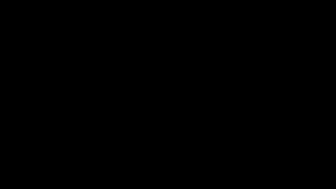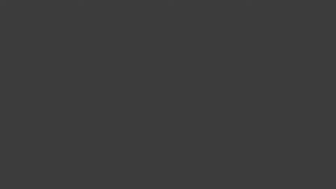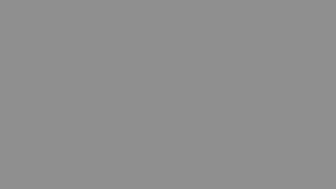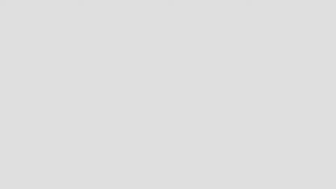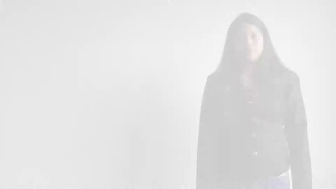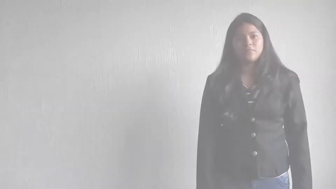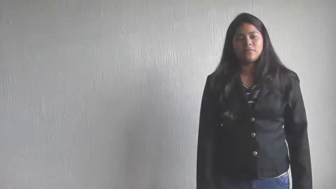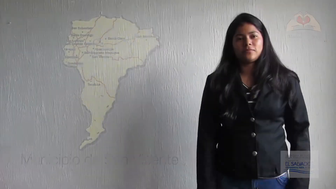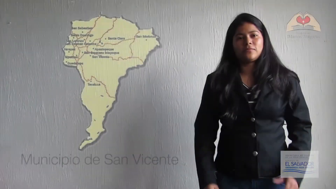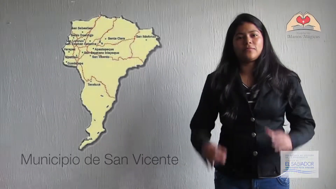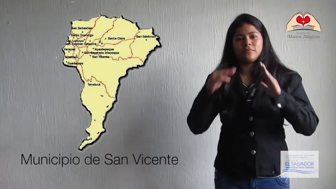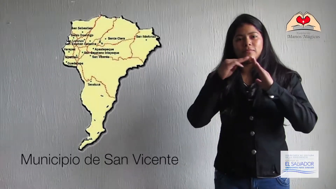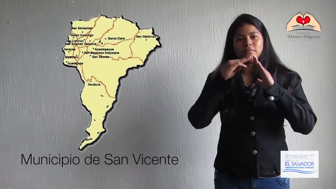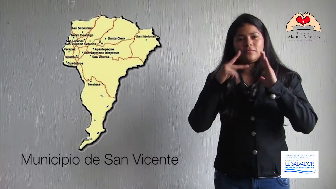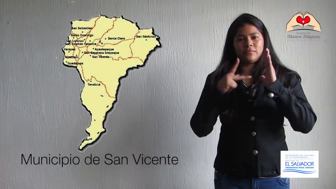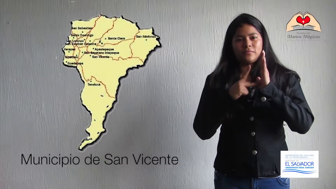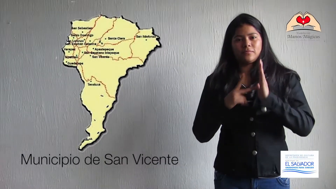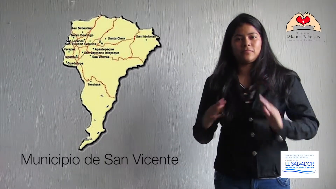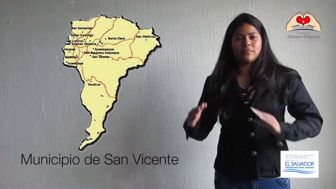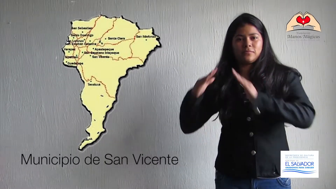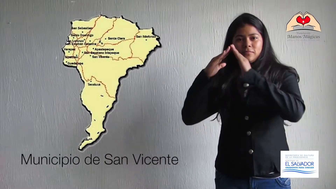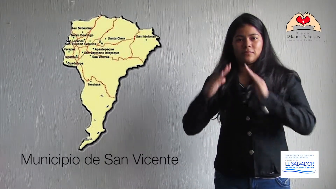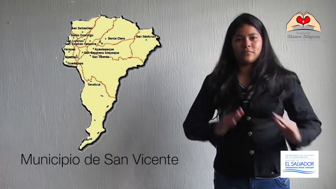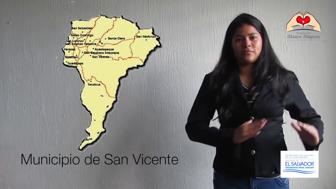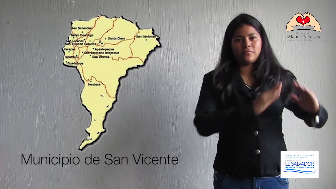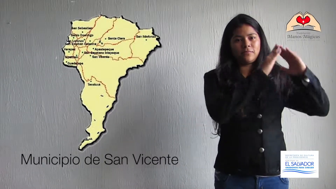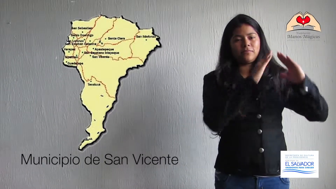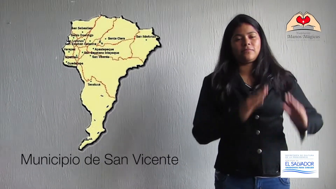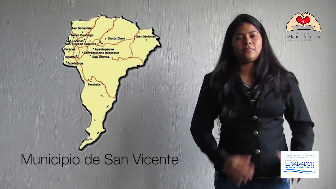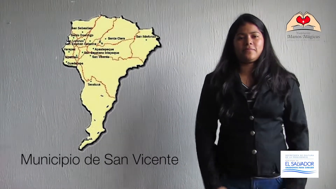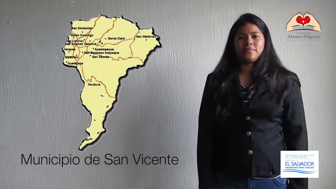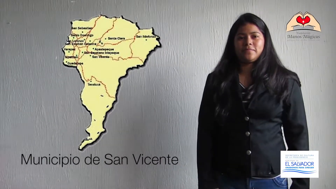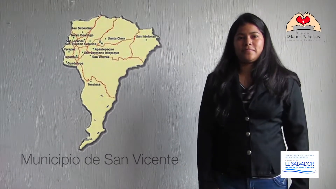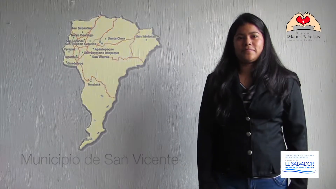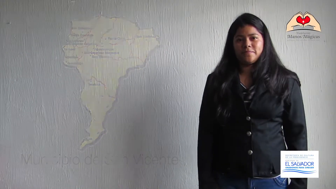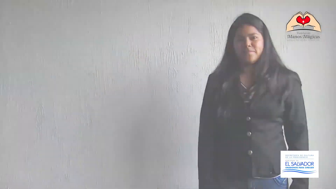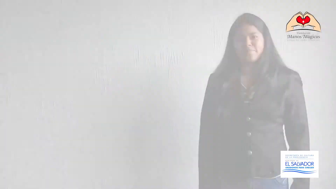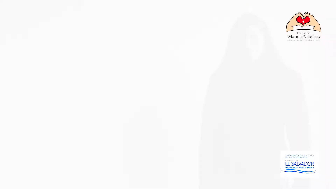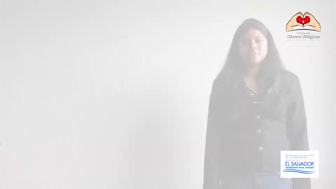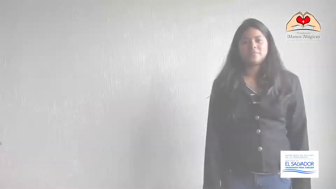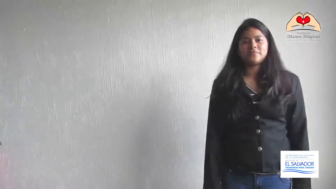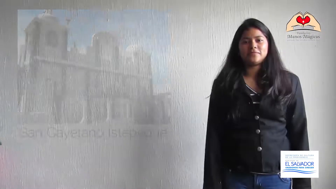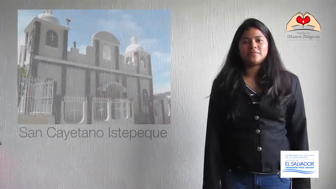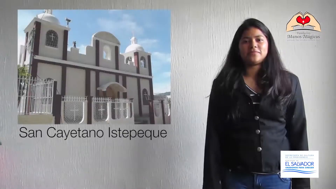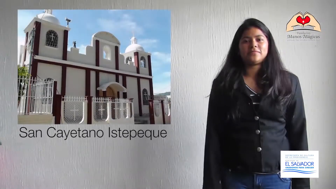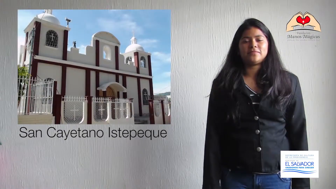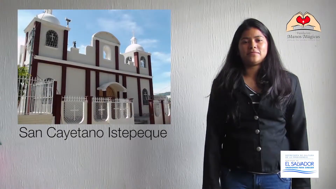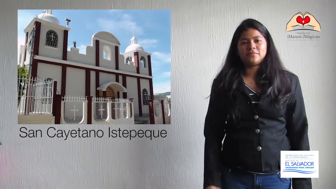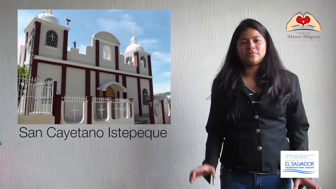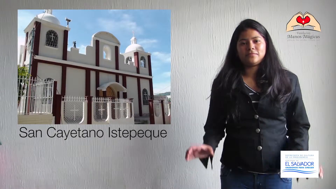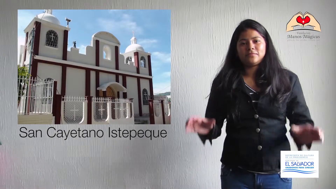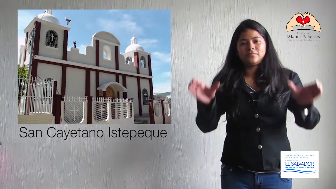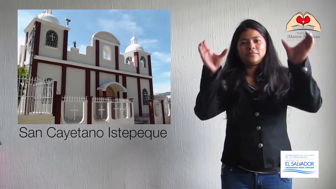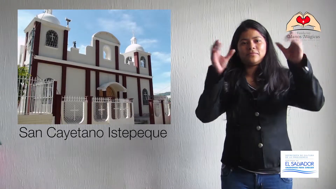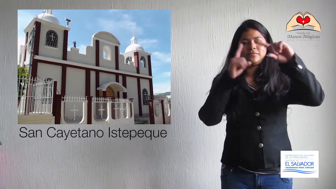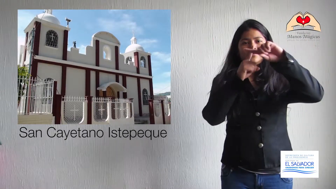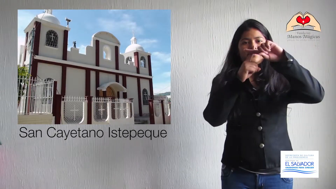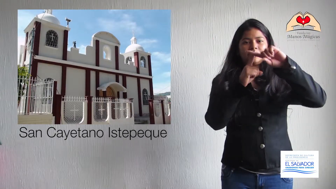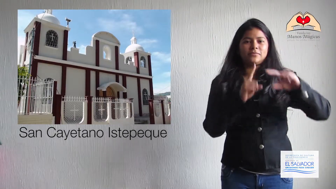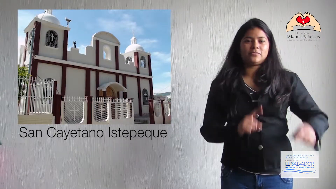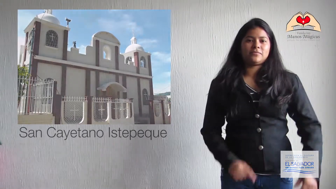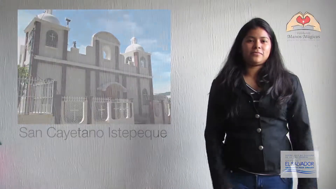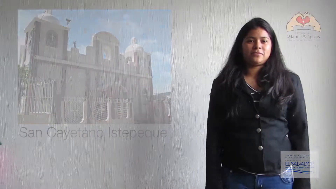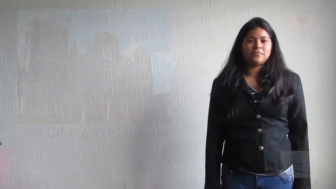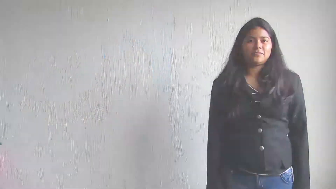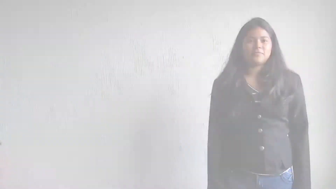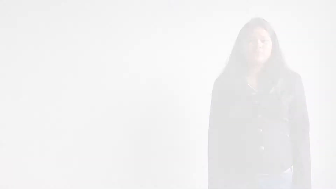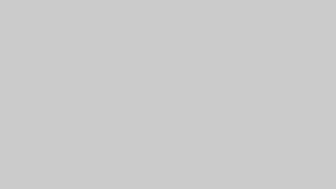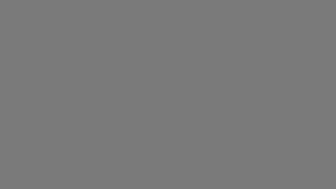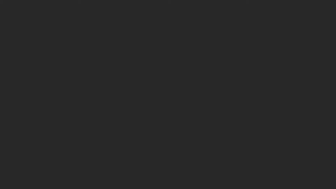San Cayetano Istepeque